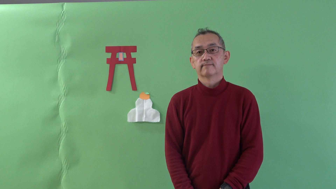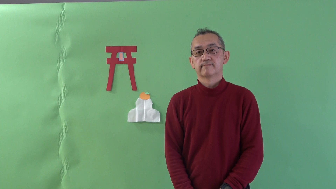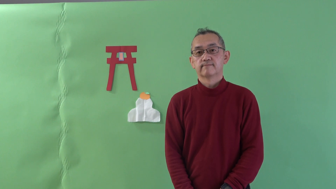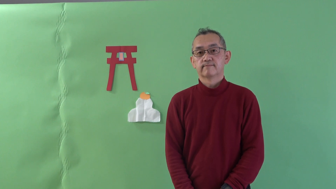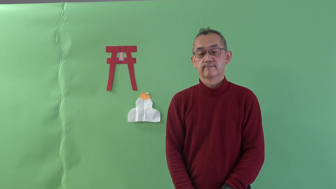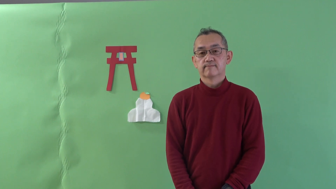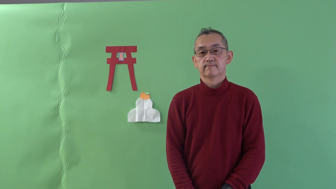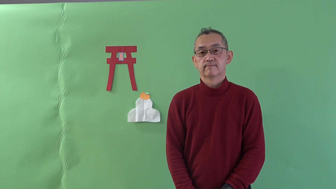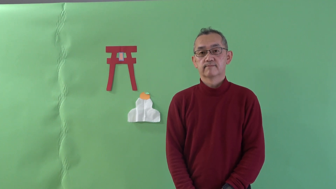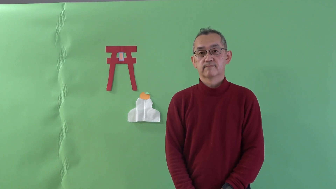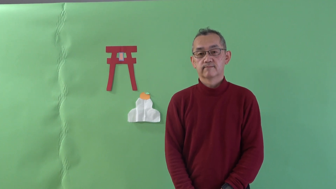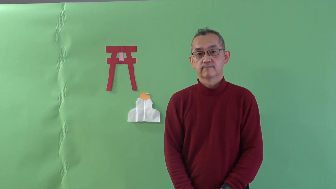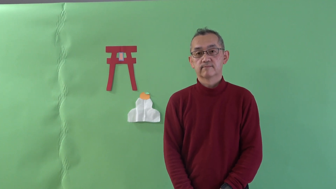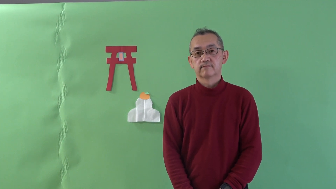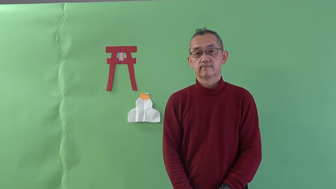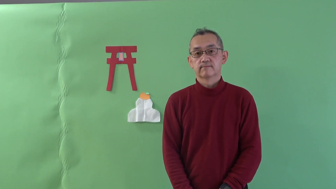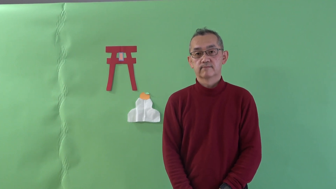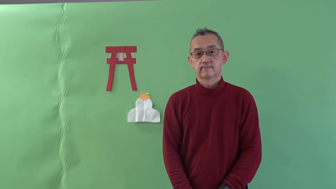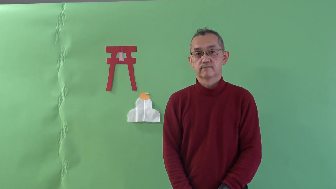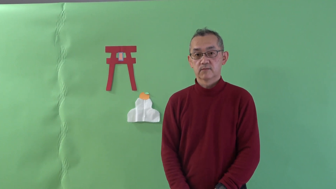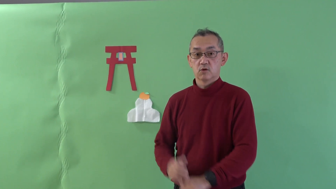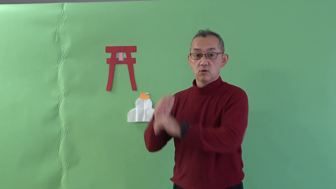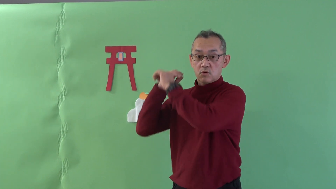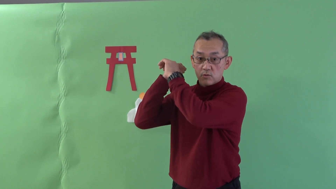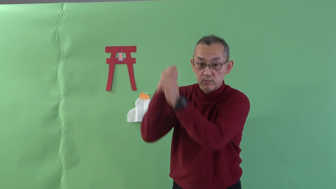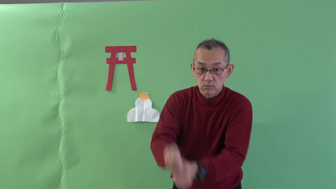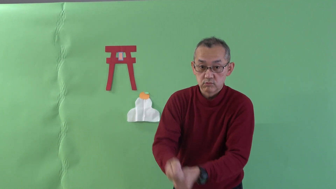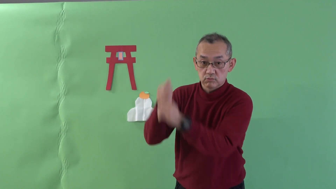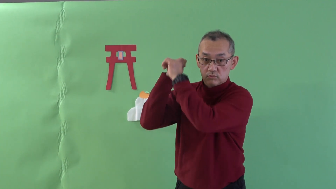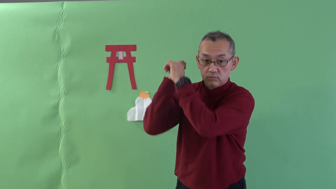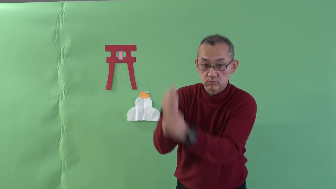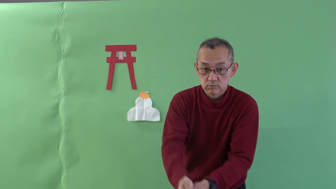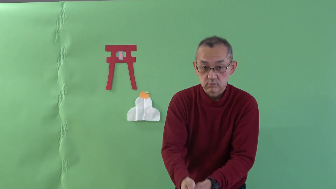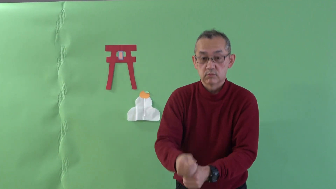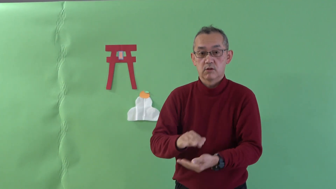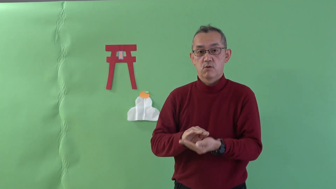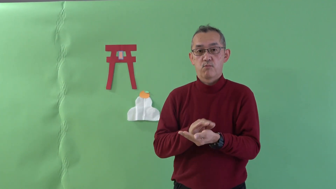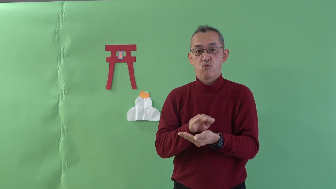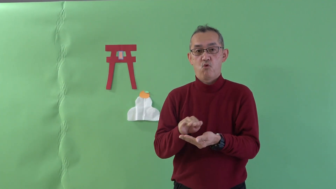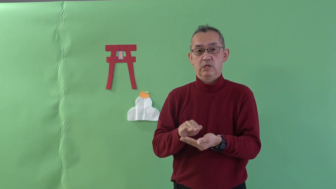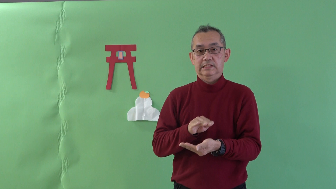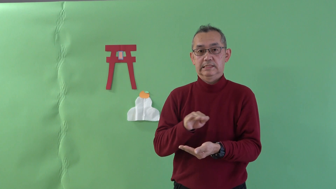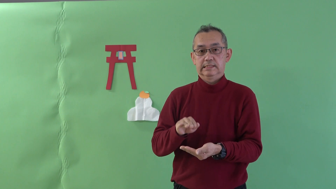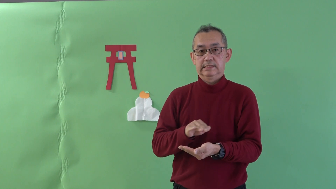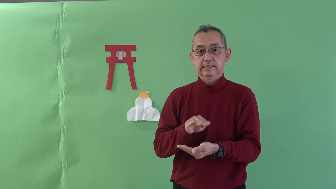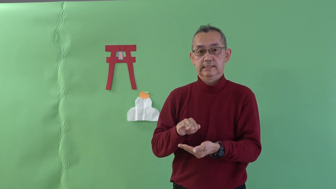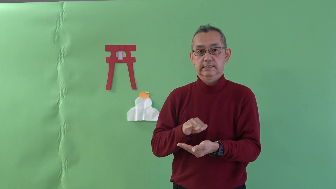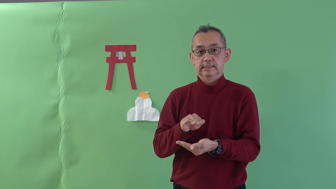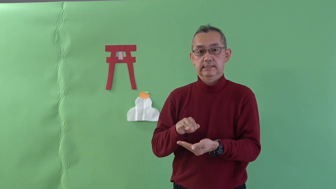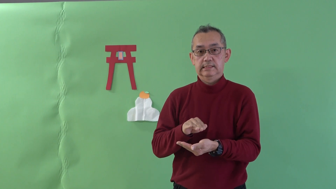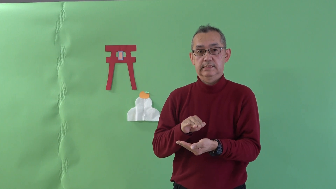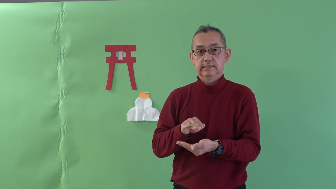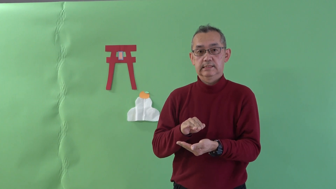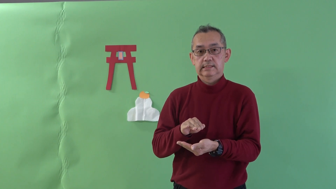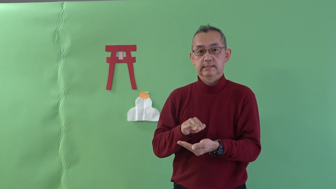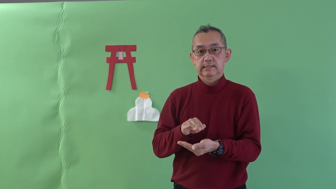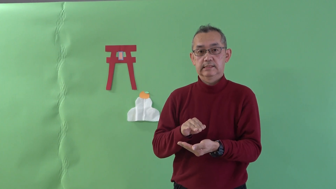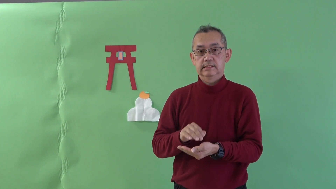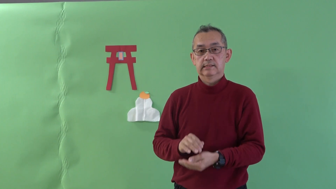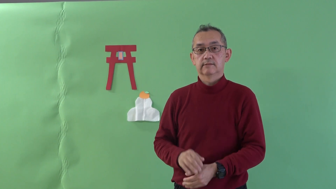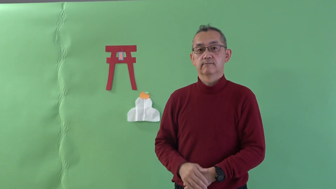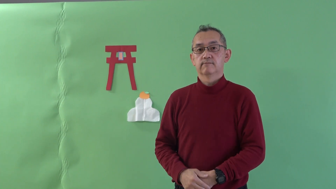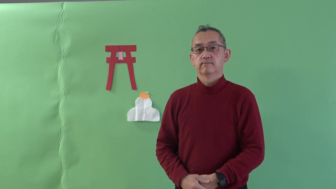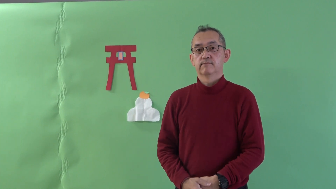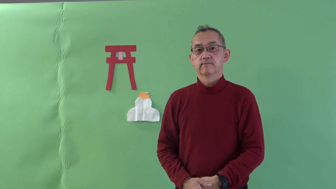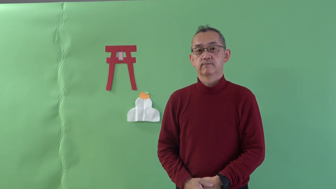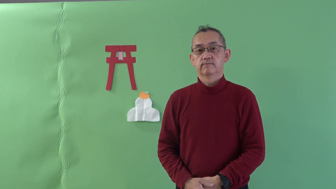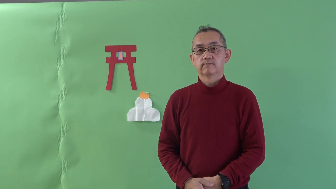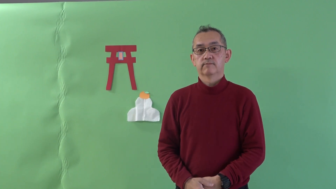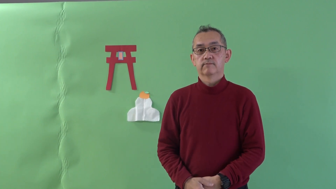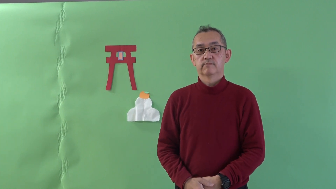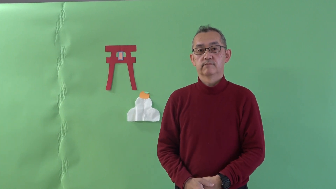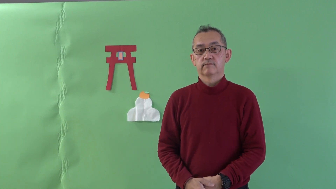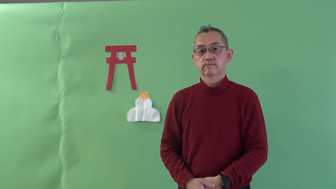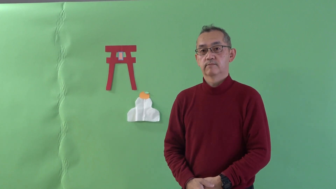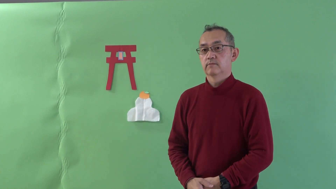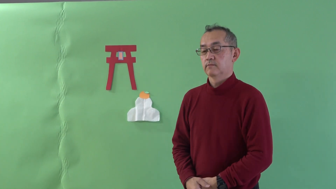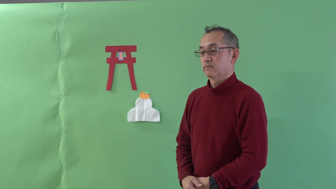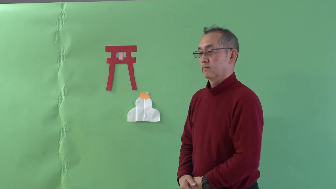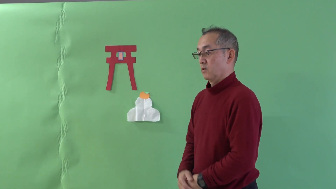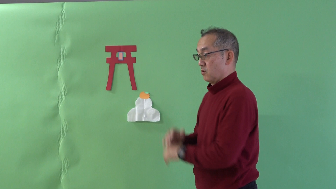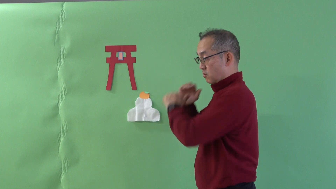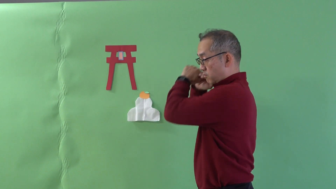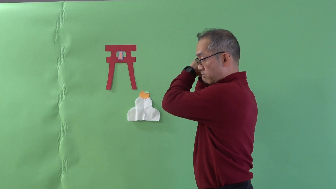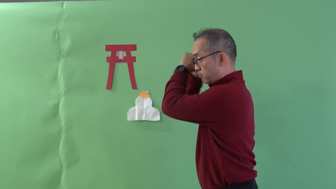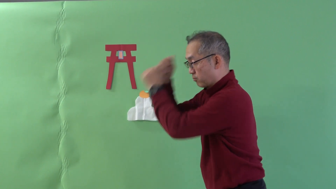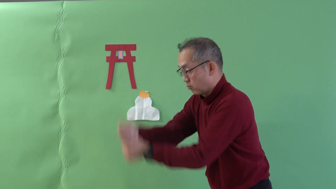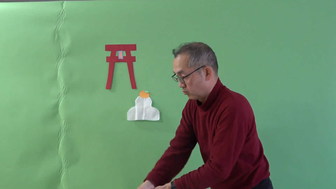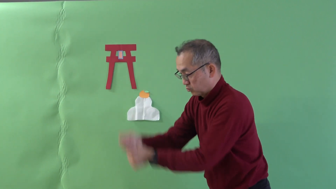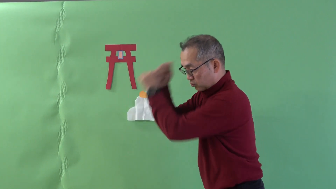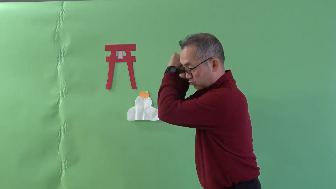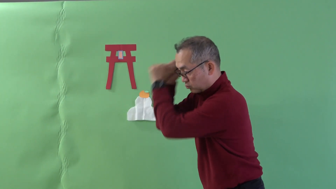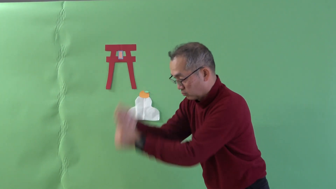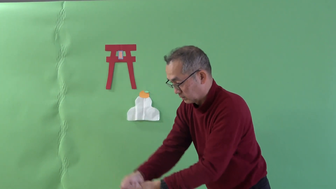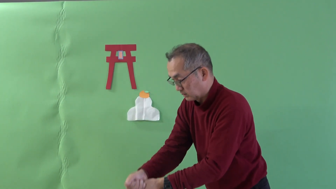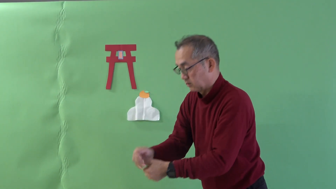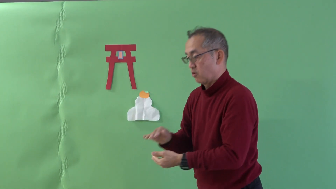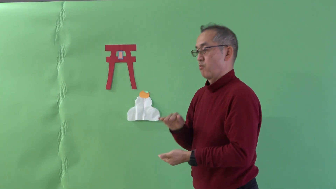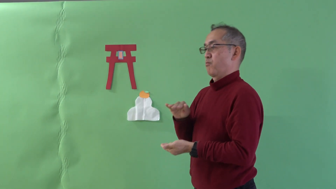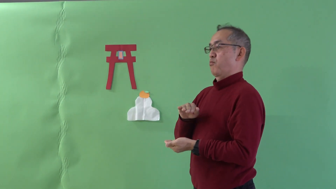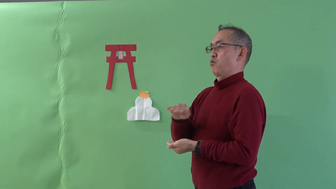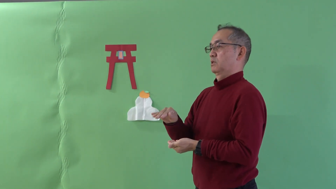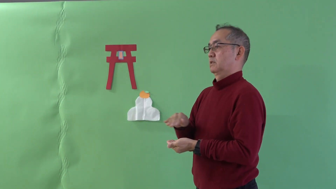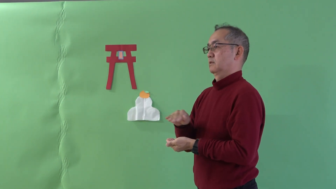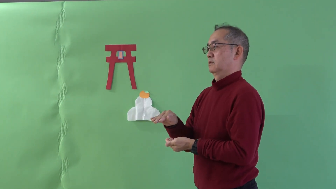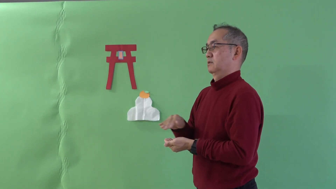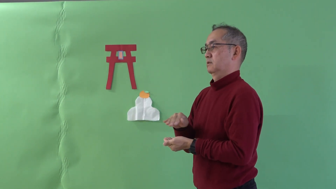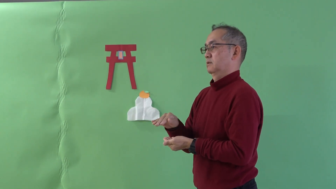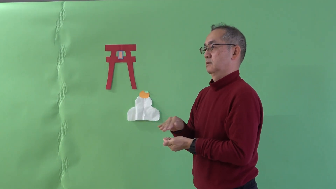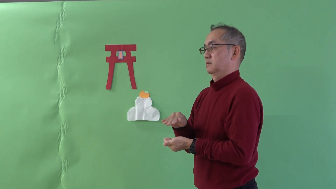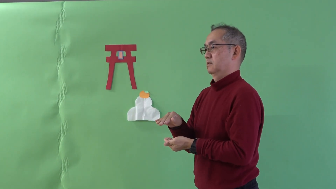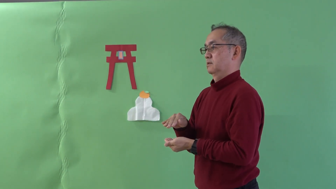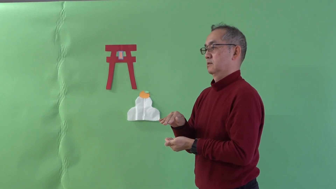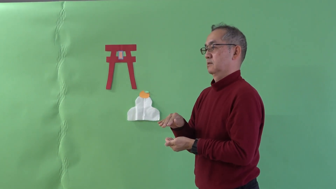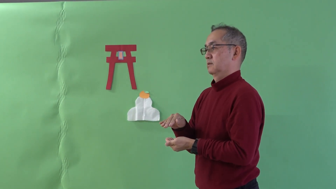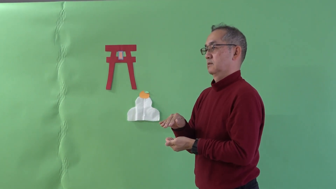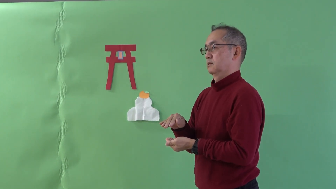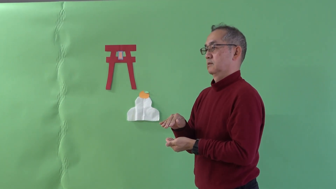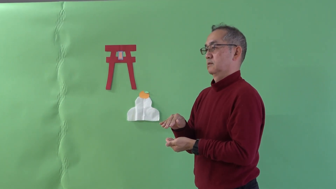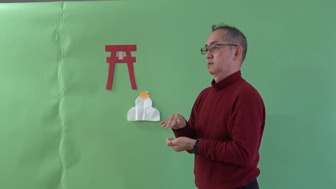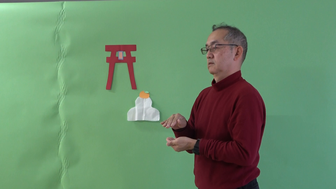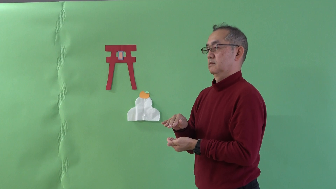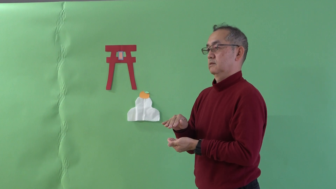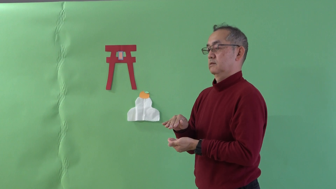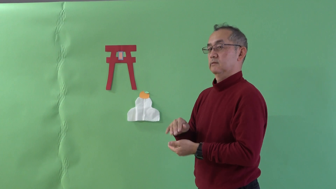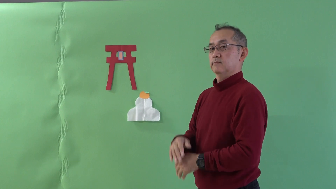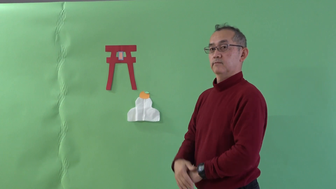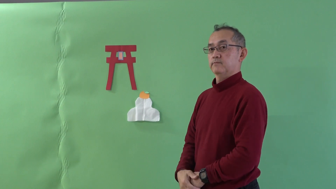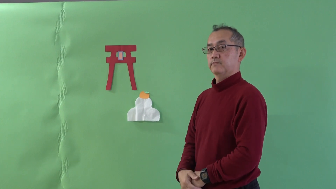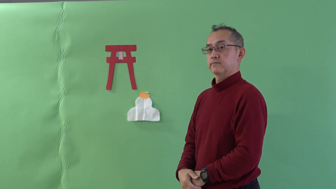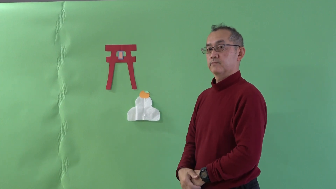餅つき